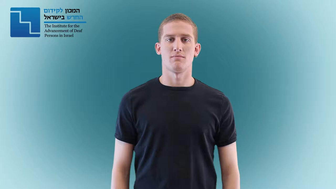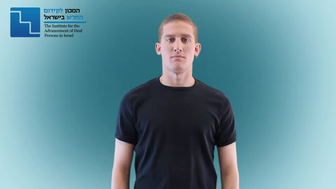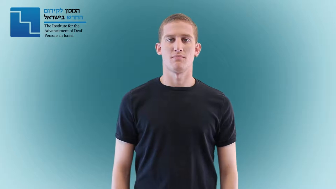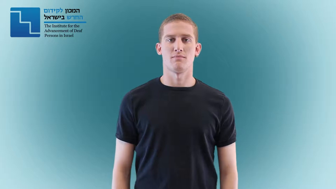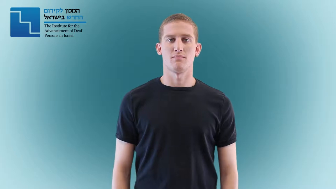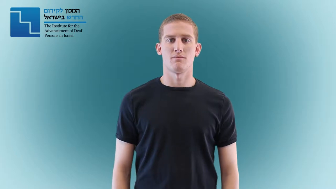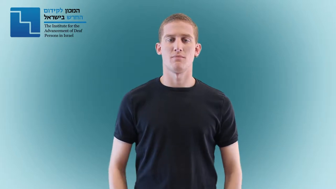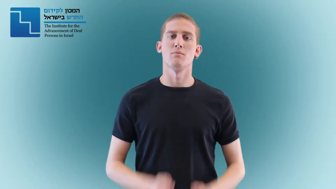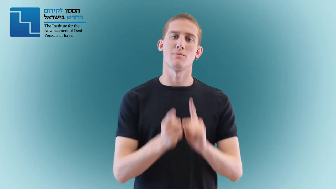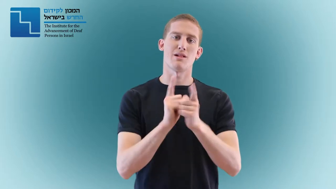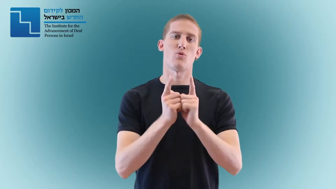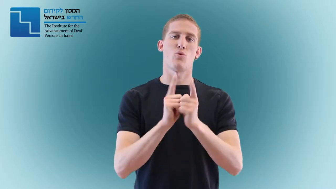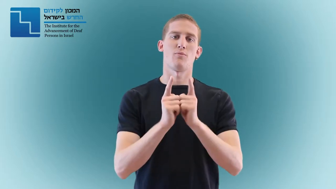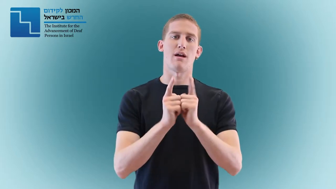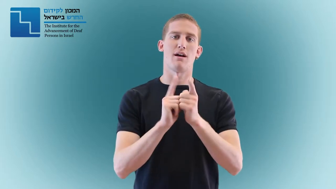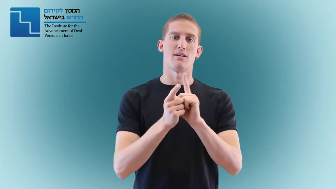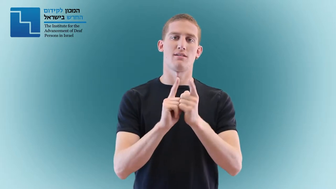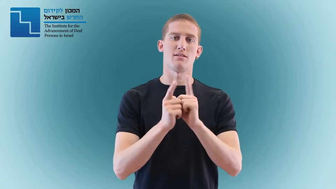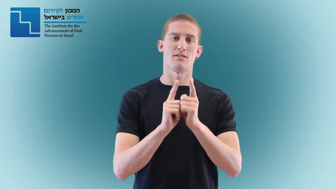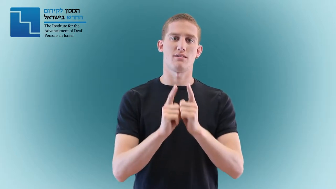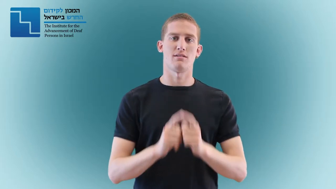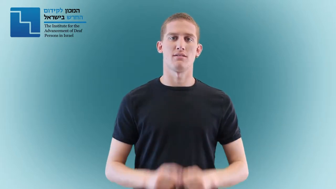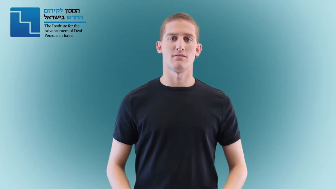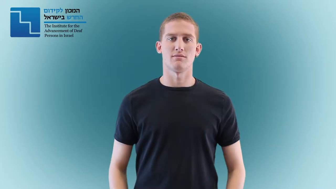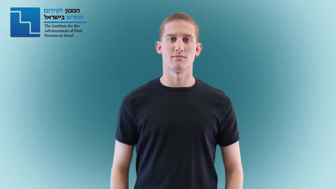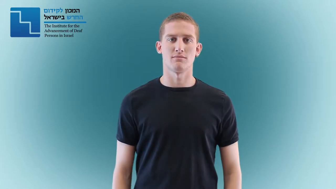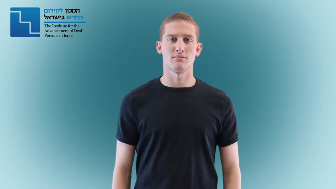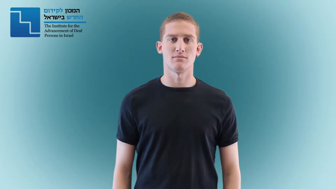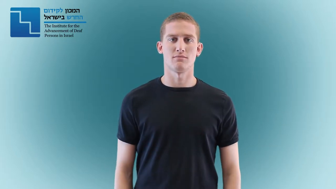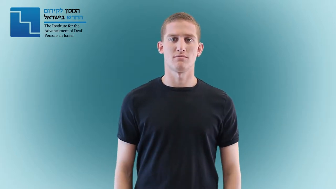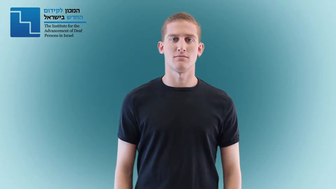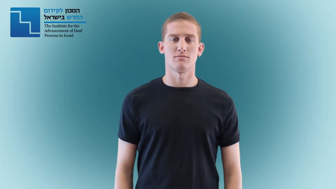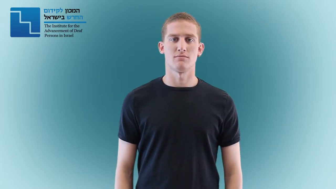מתורגמן